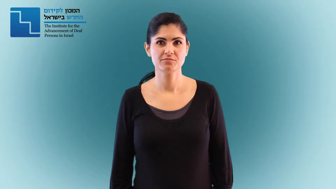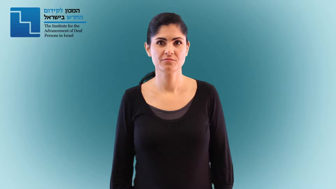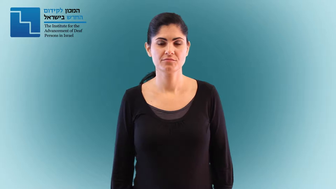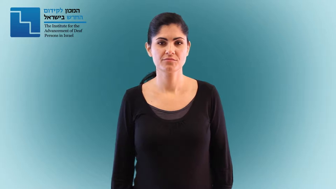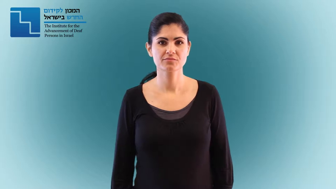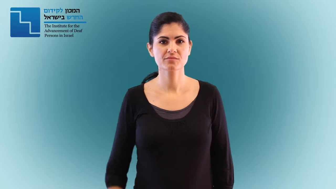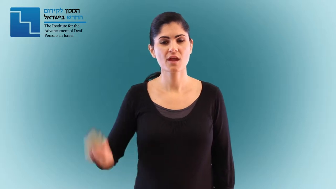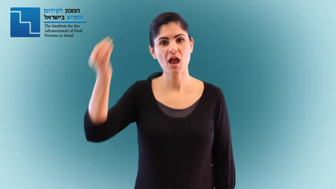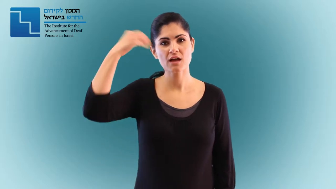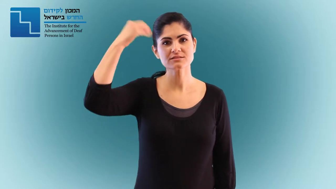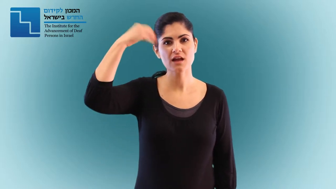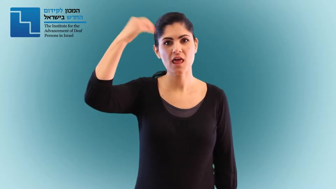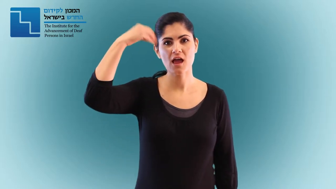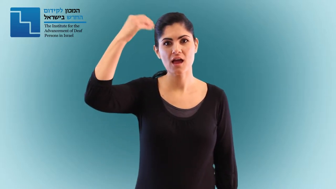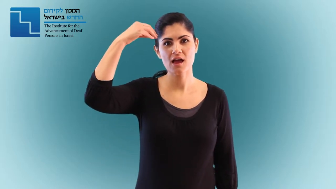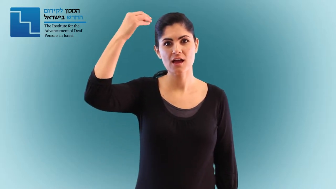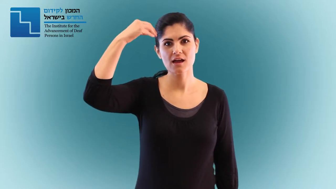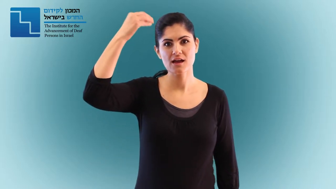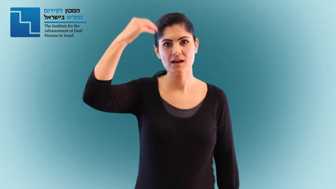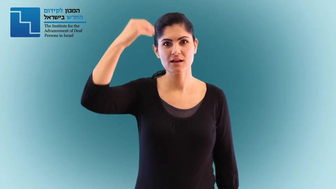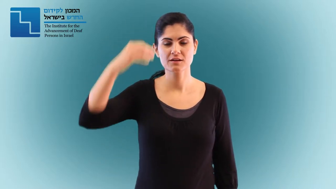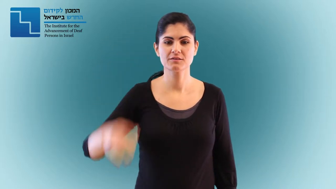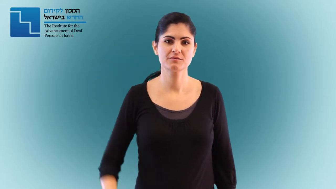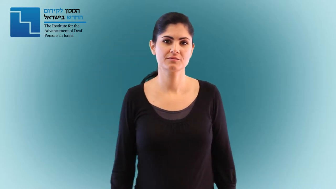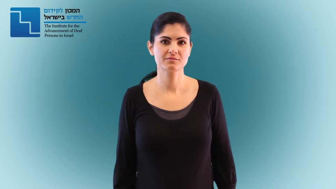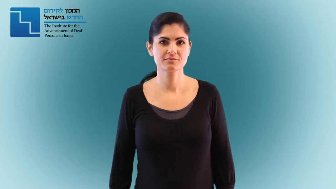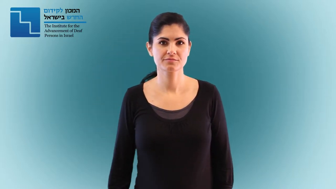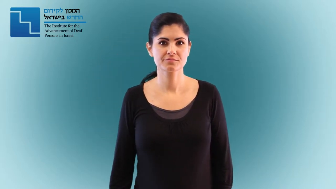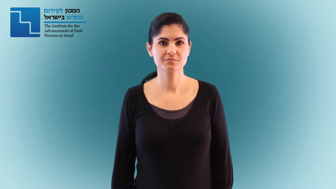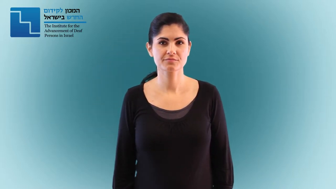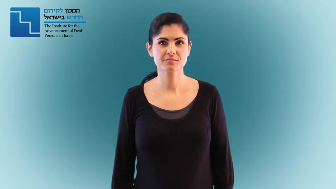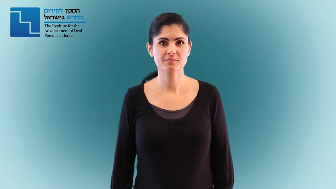השכלה